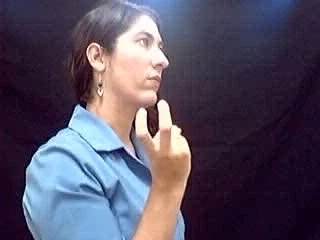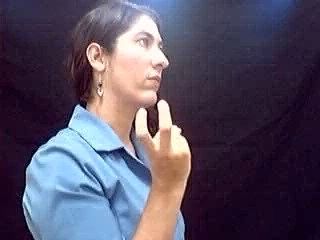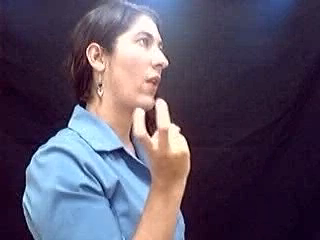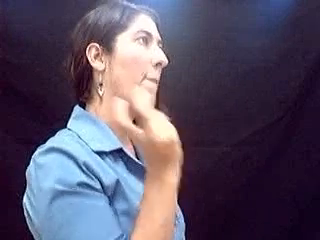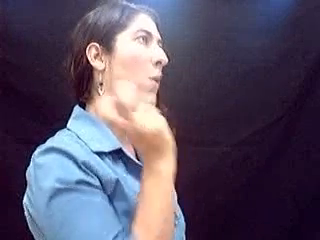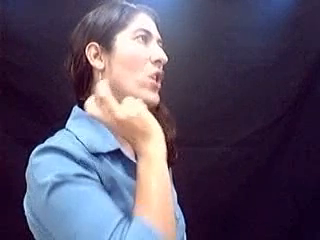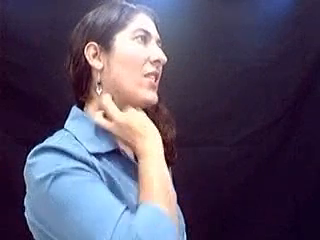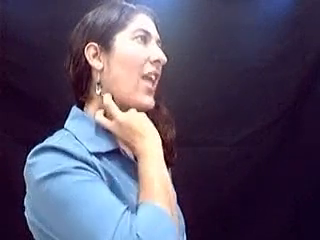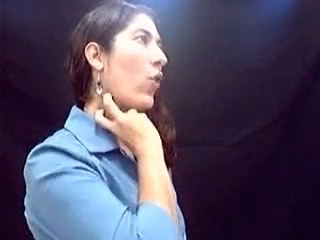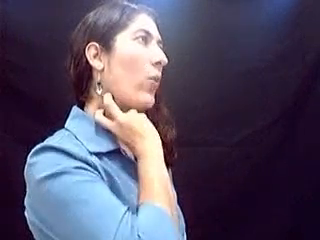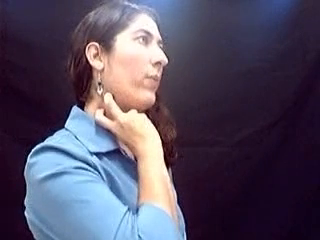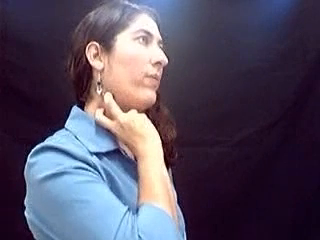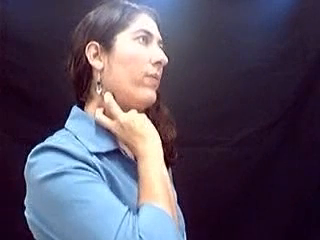morcego